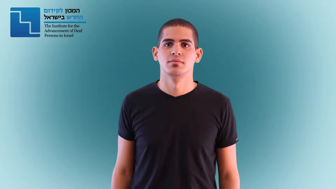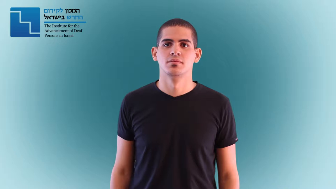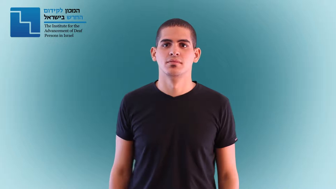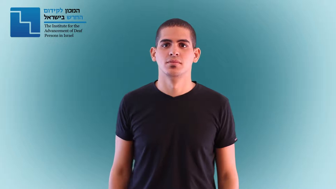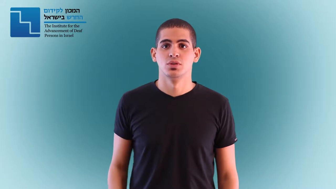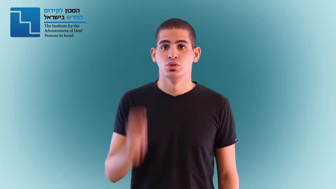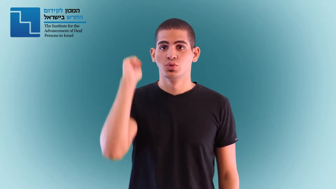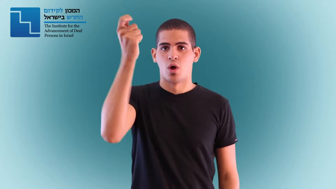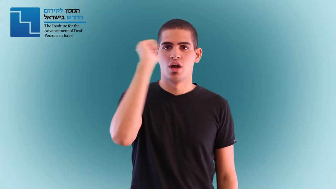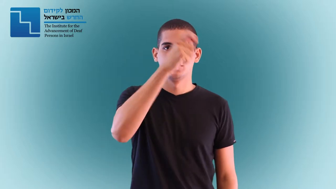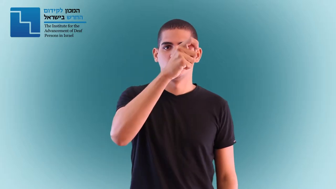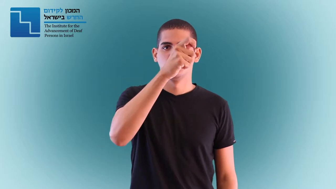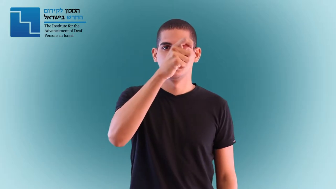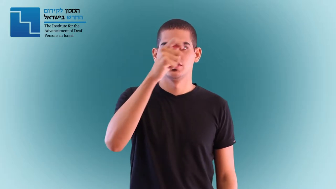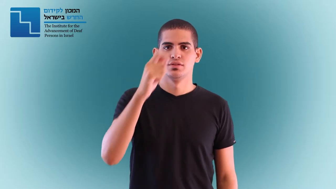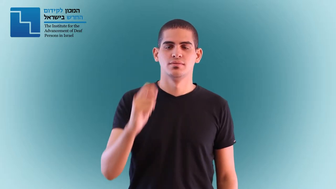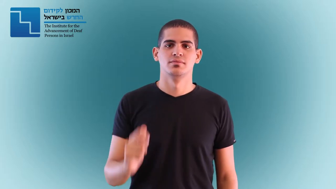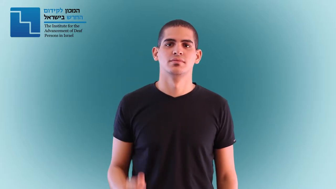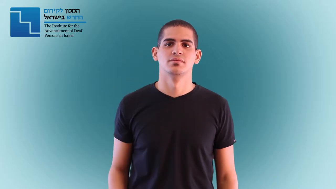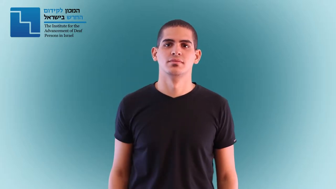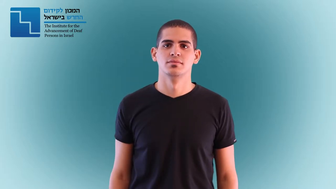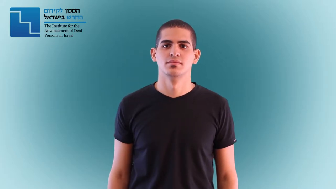סקווש